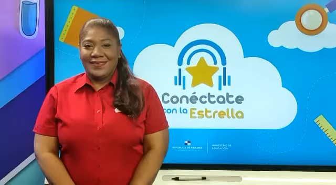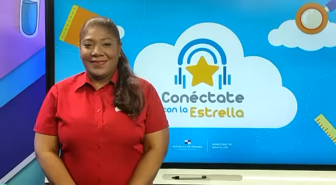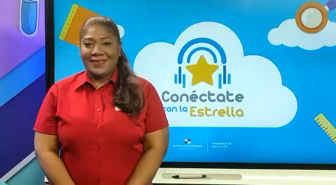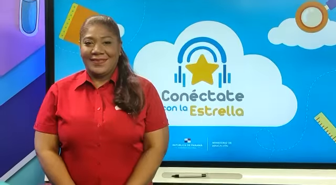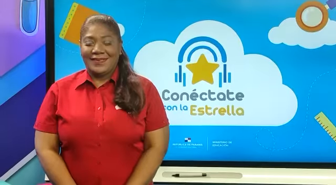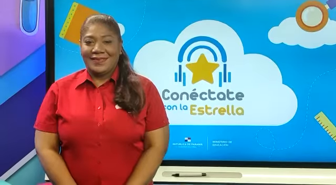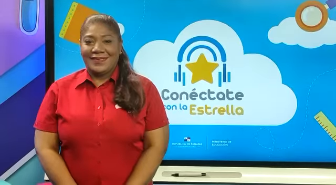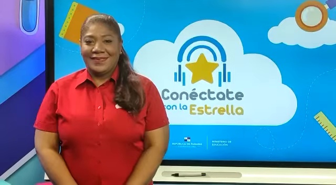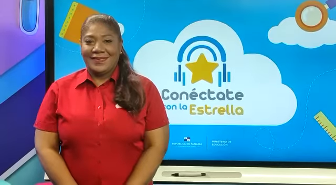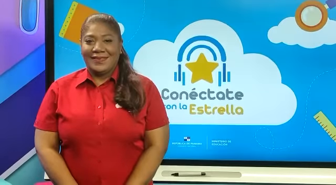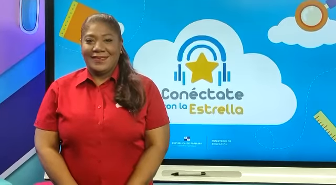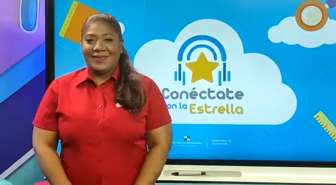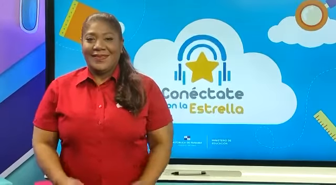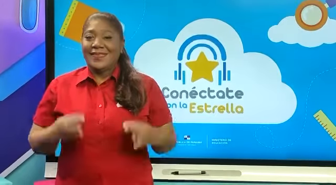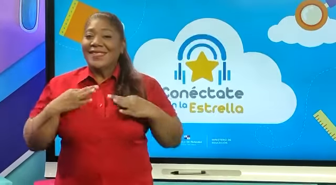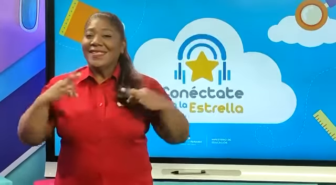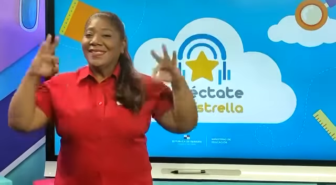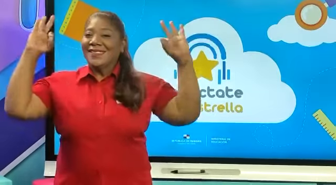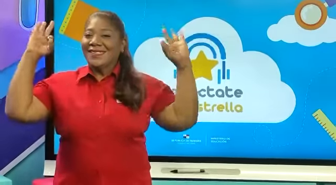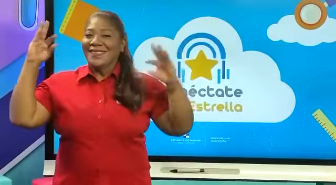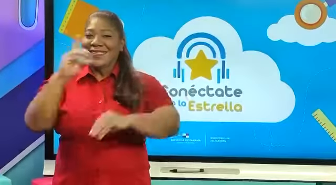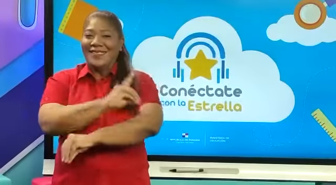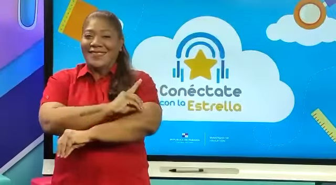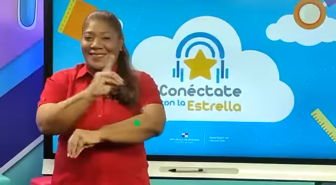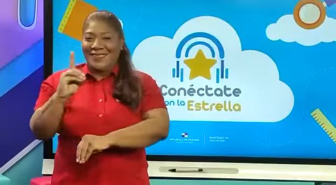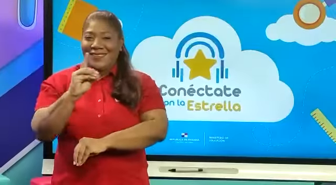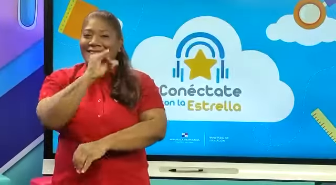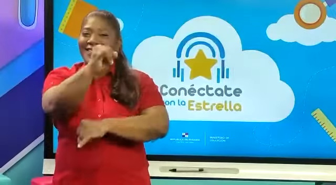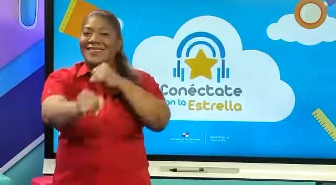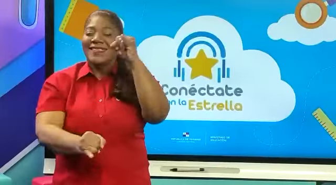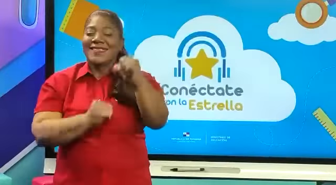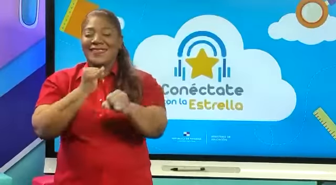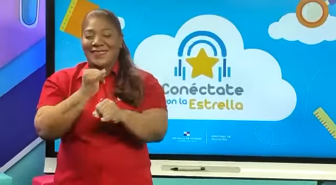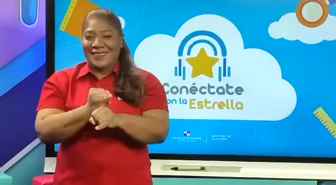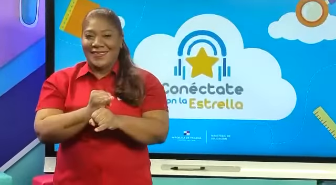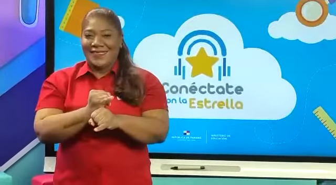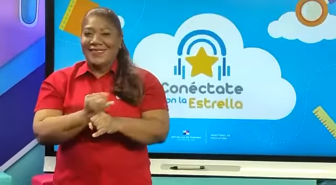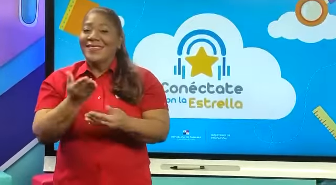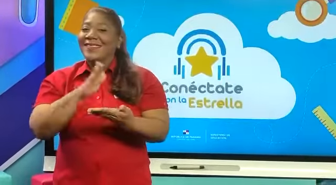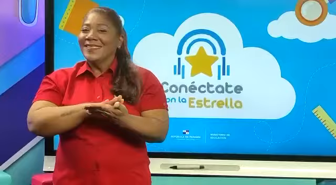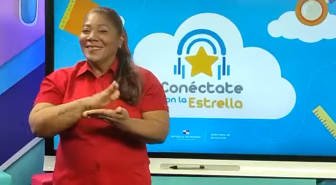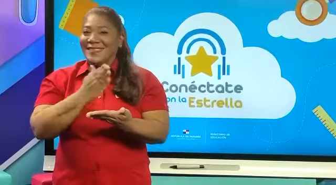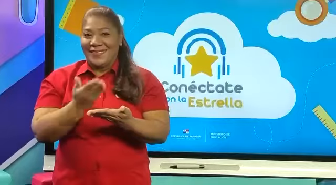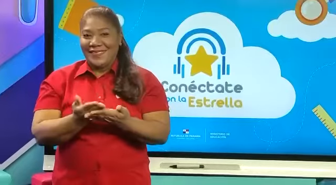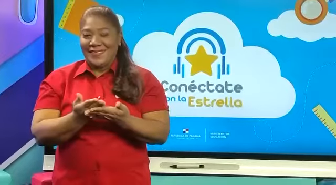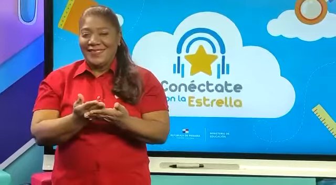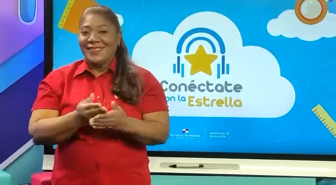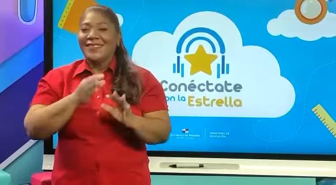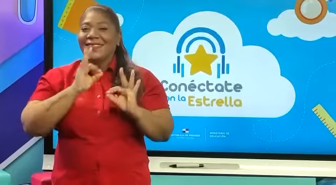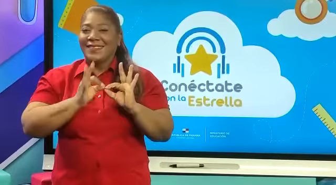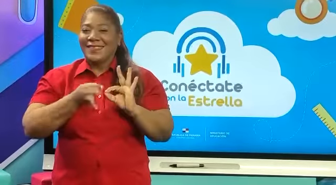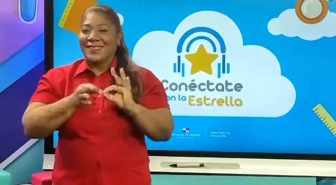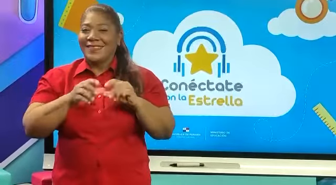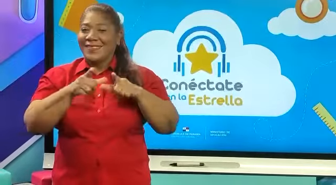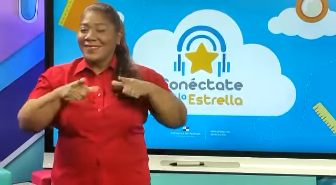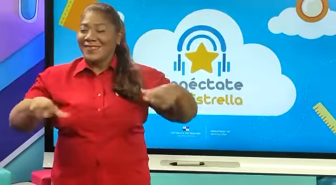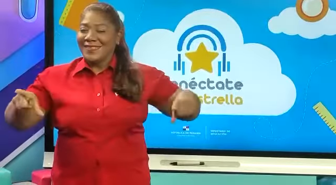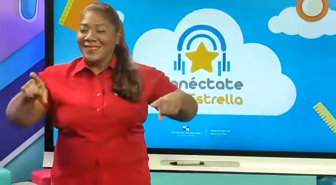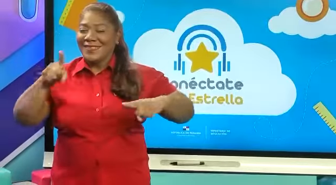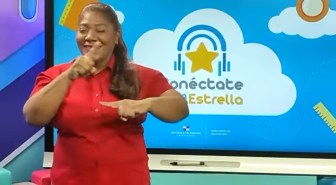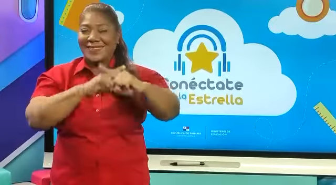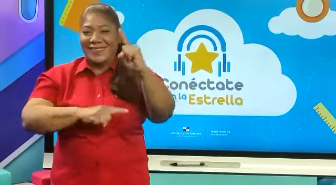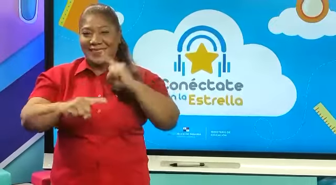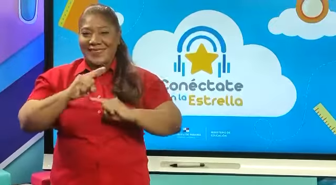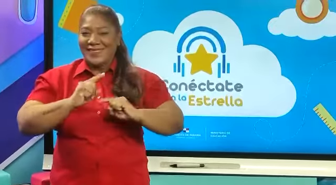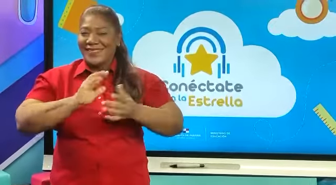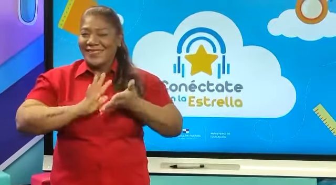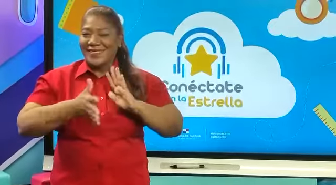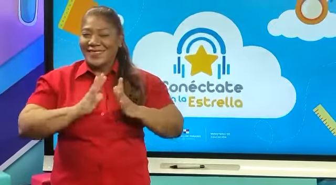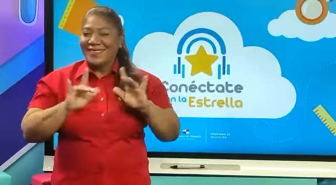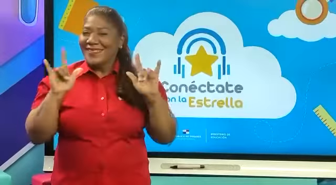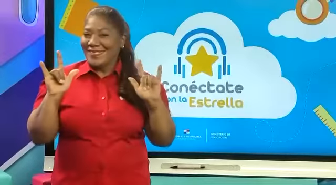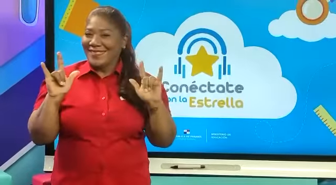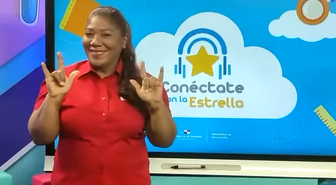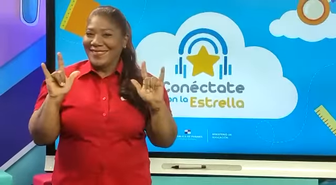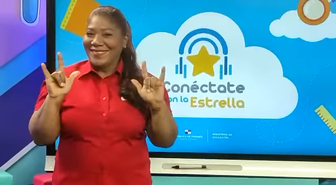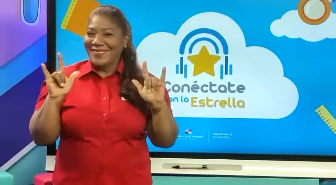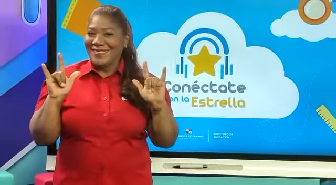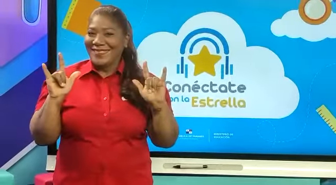Día Internacional del Intérprete de Lengua de Señas